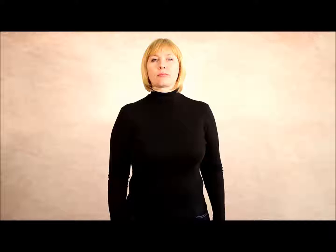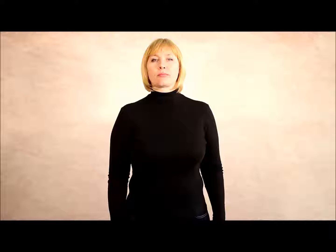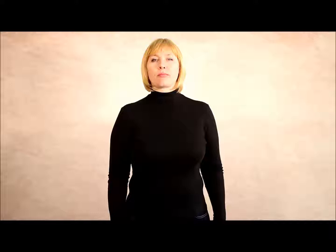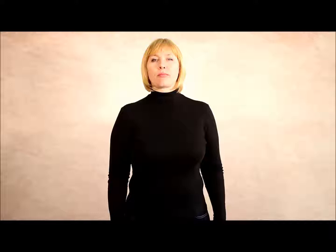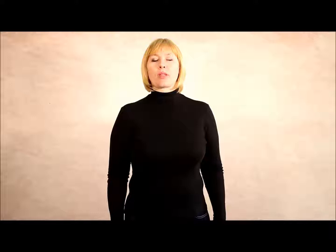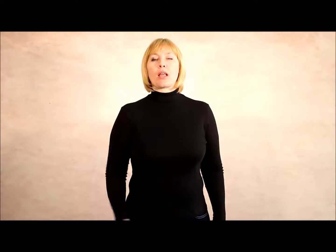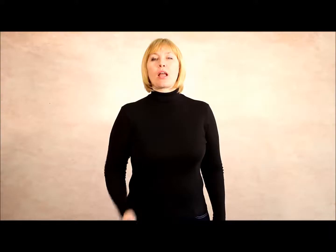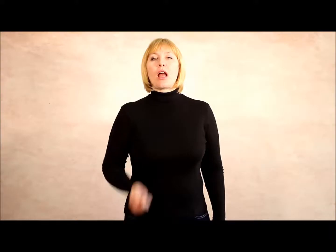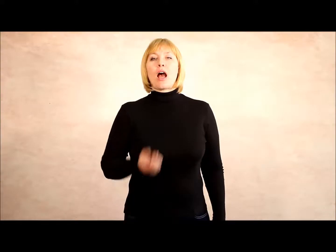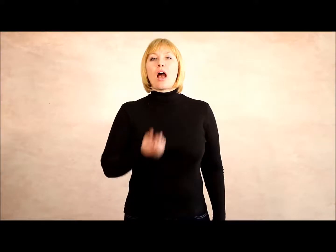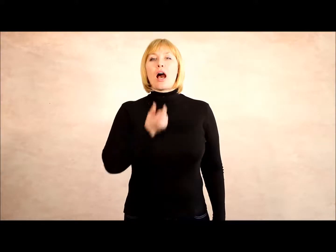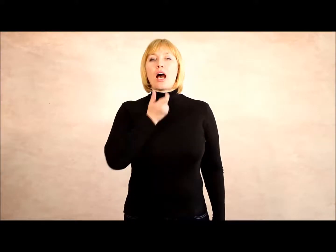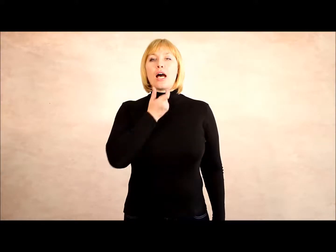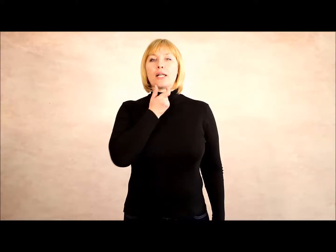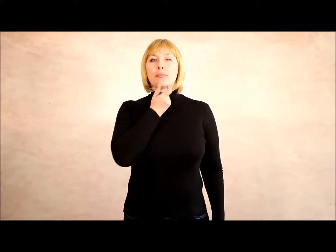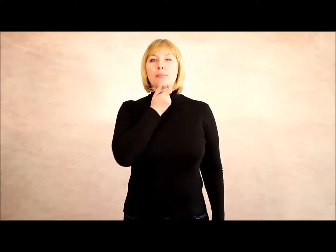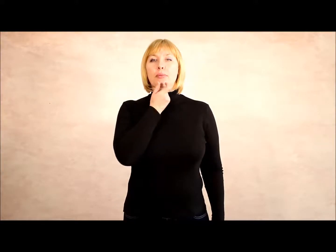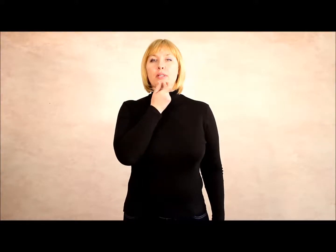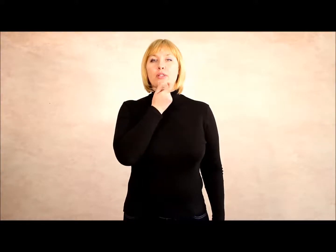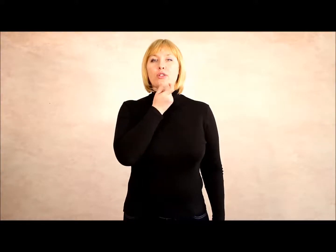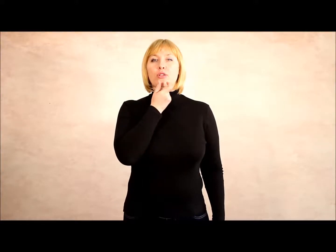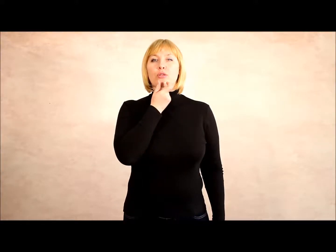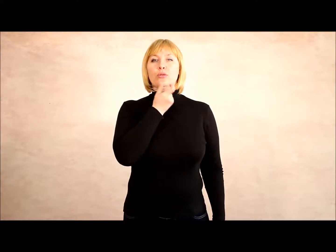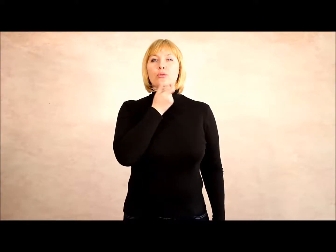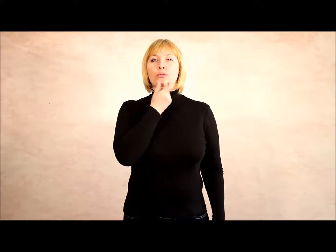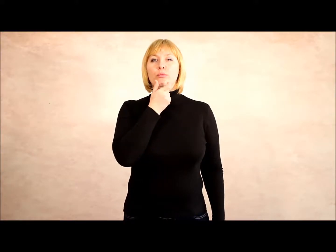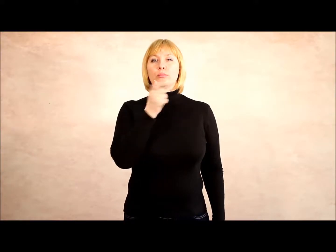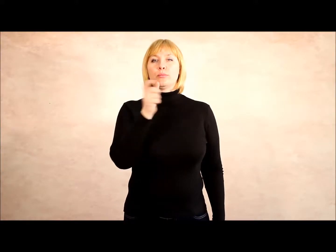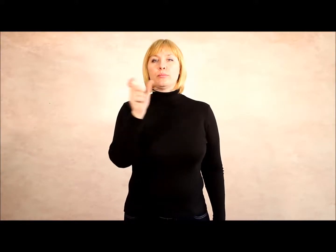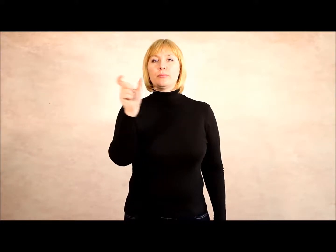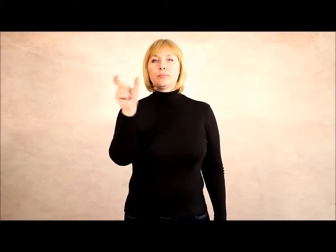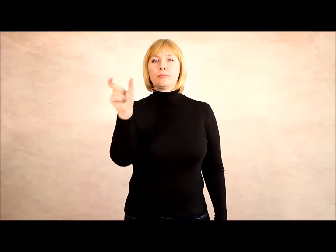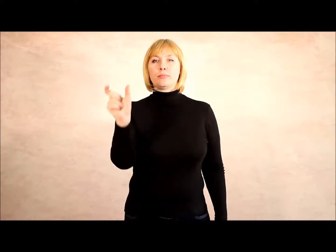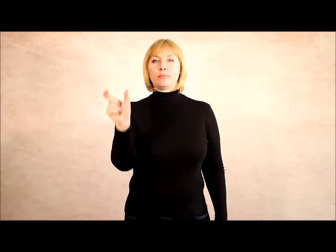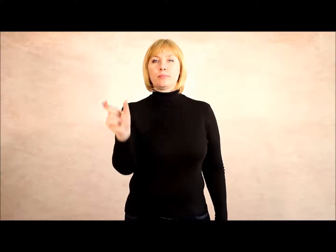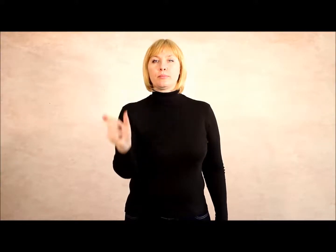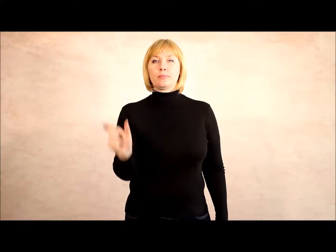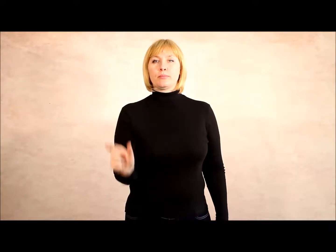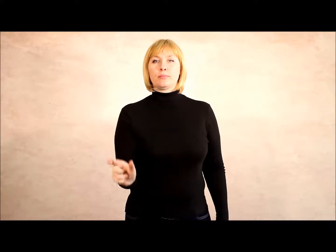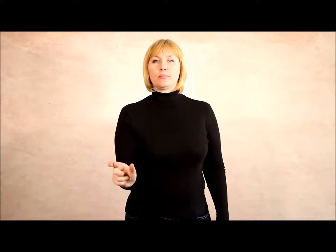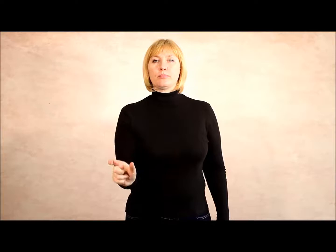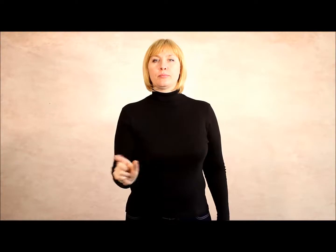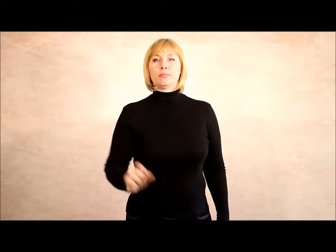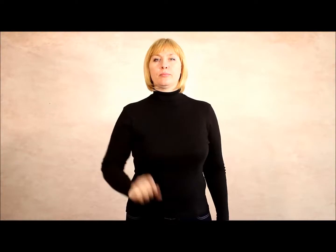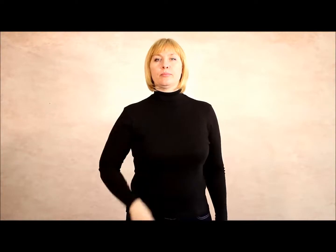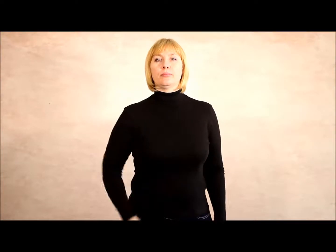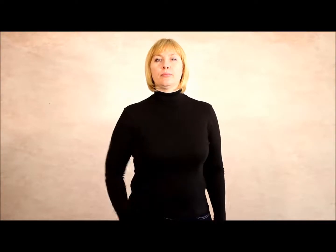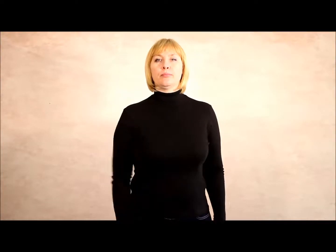Arbitru